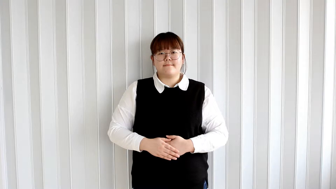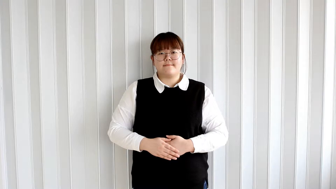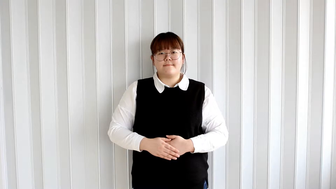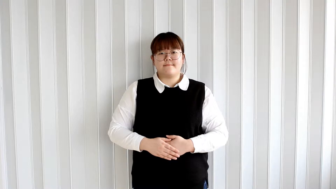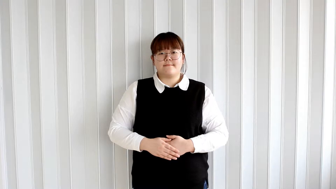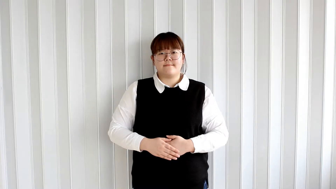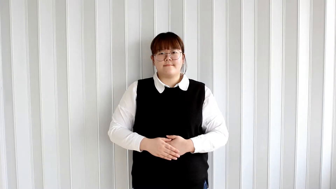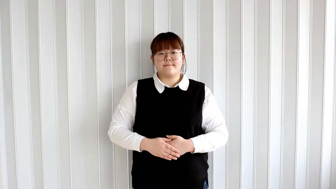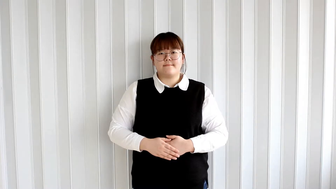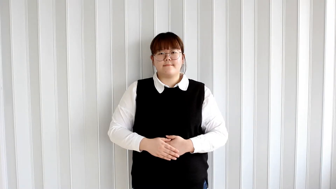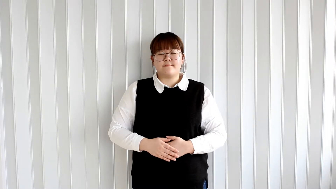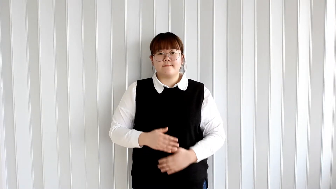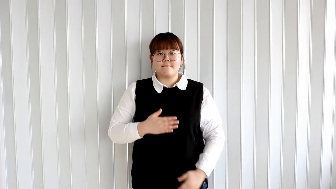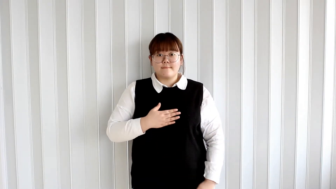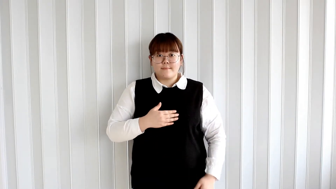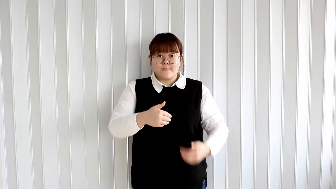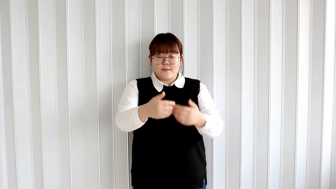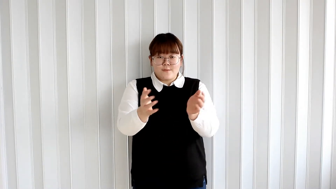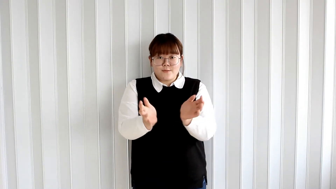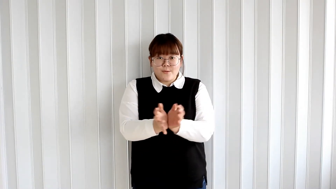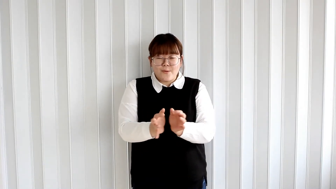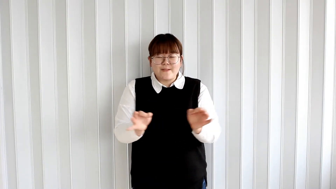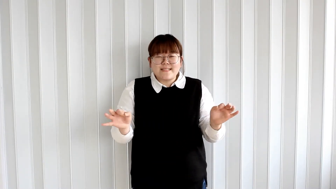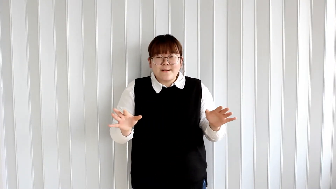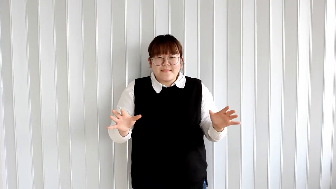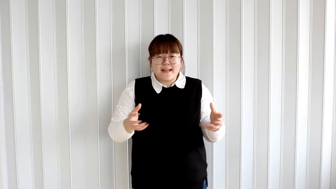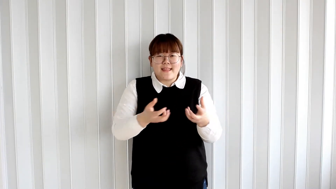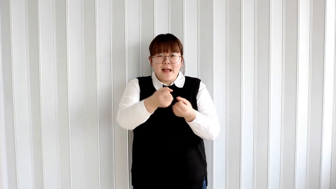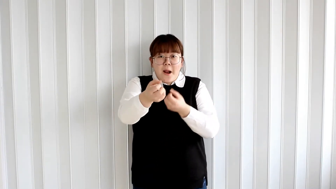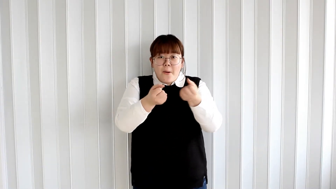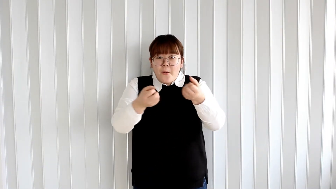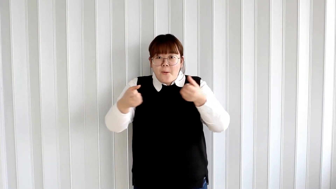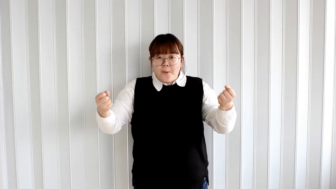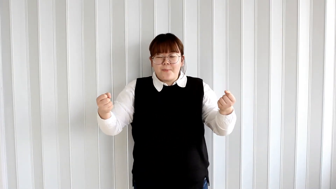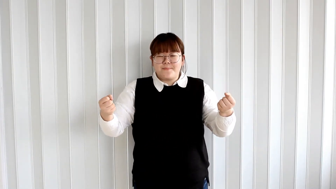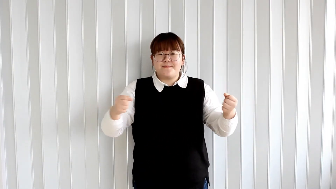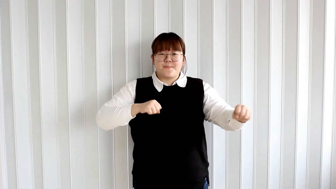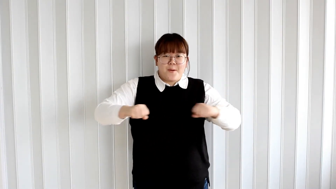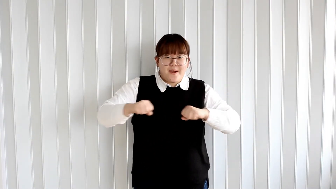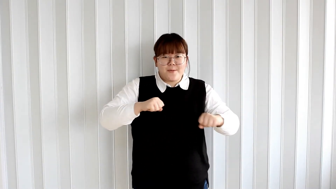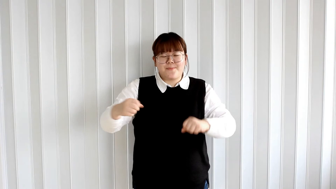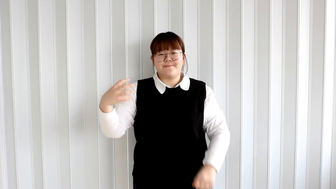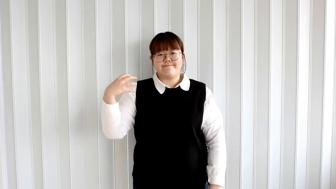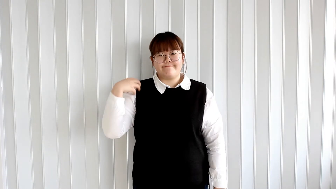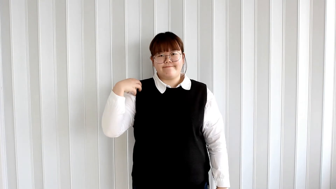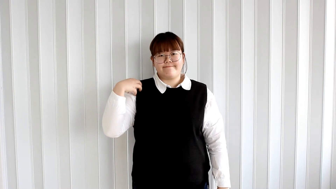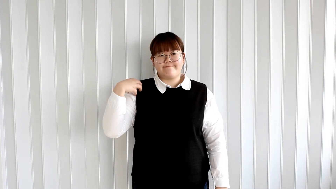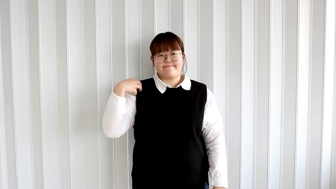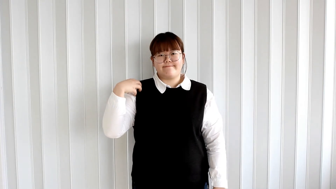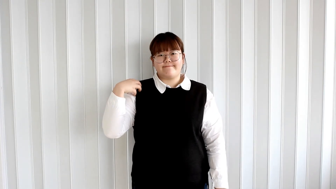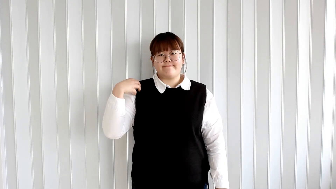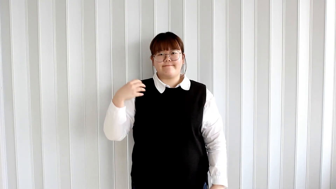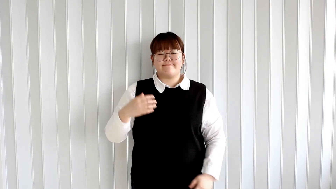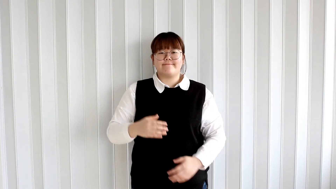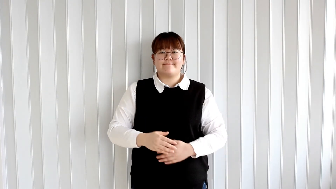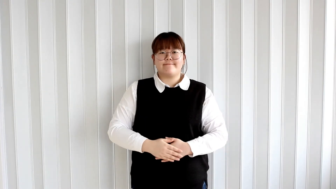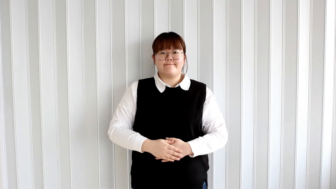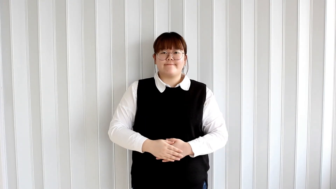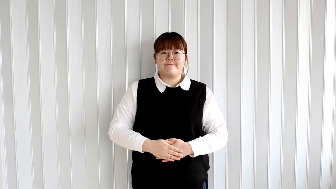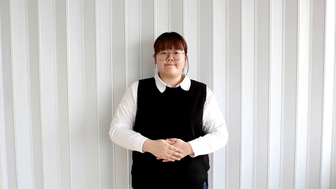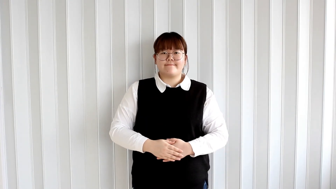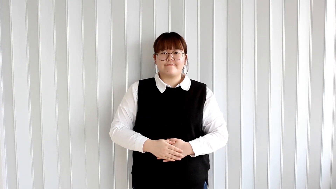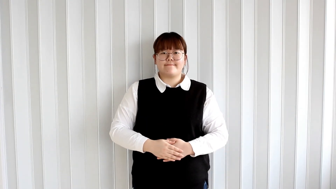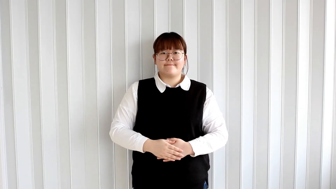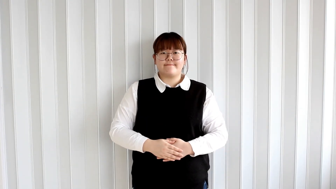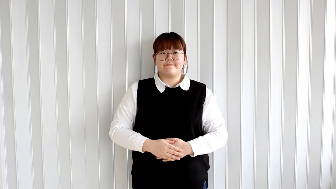우리조는당분간따로행동하여조사하기로했다